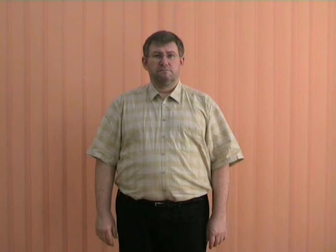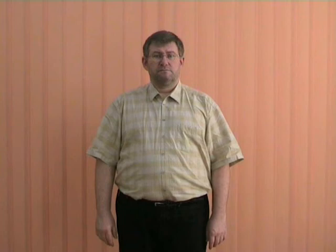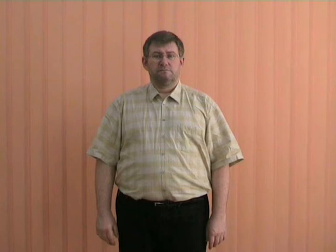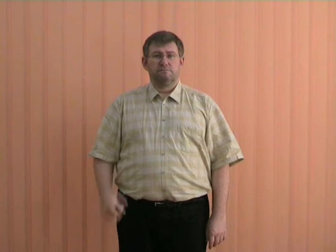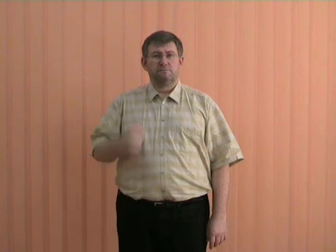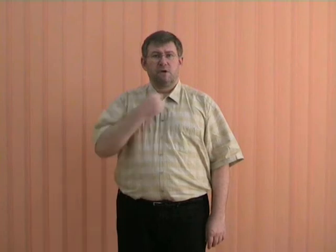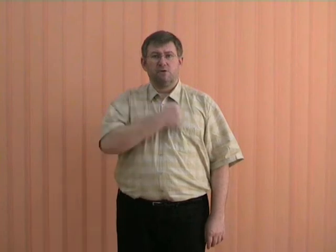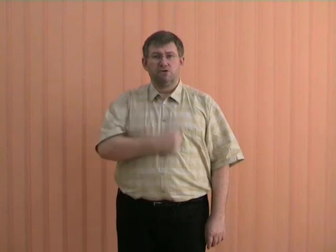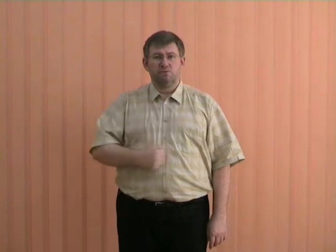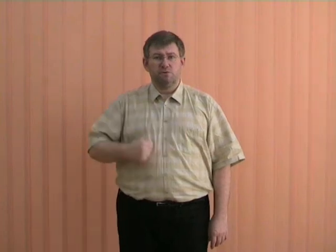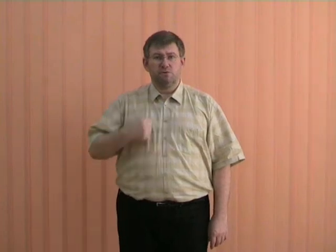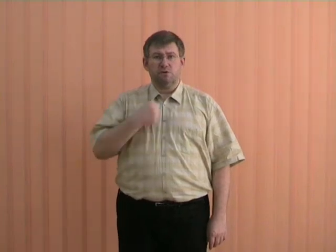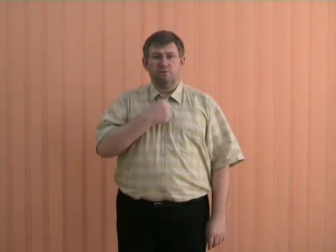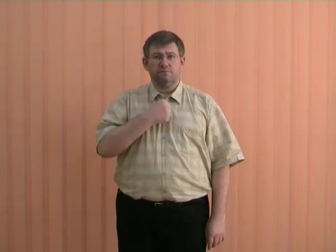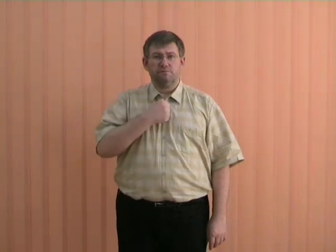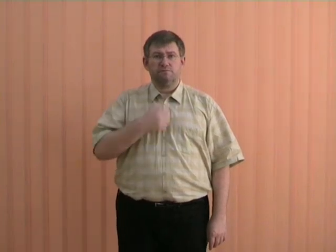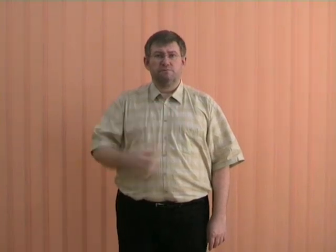smutno